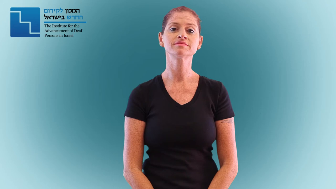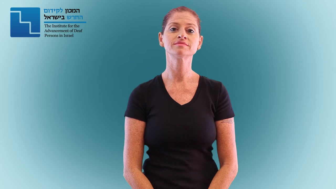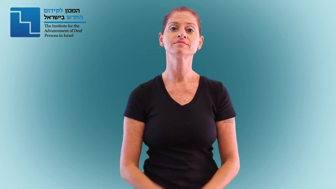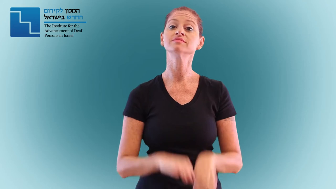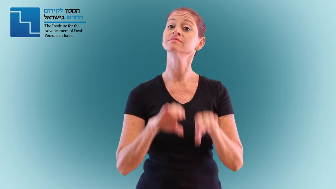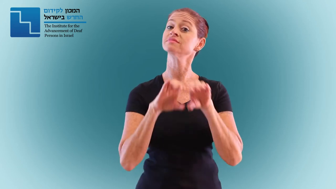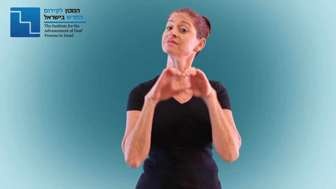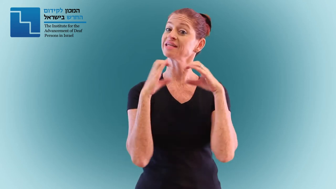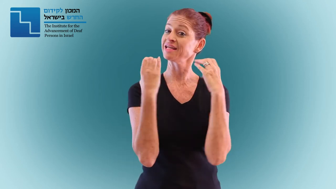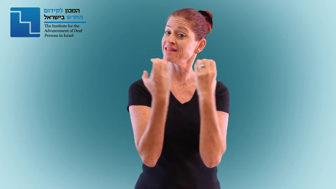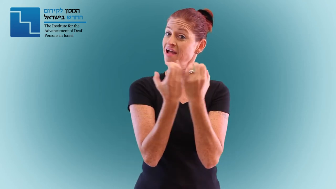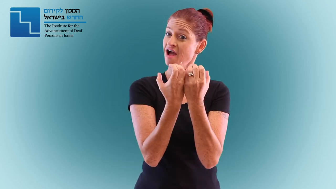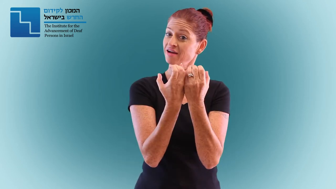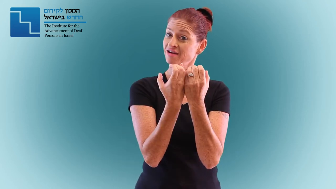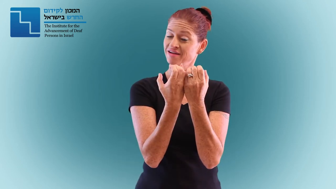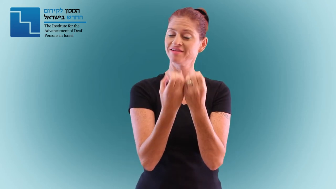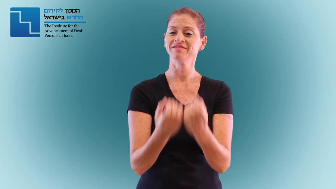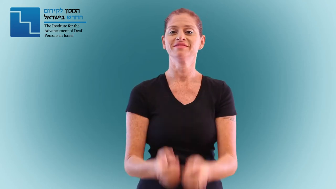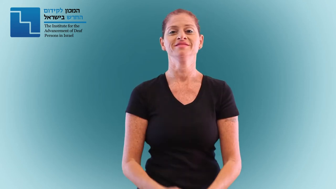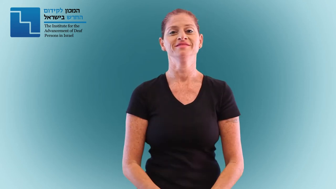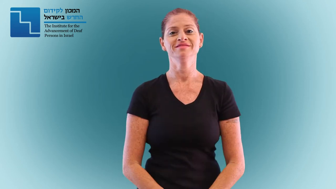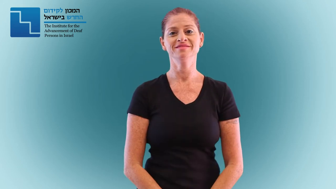כיתה